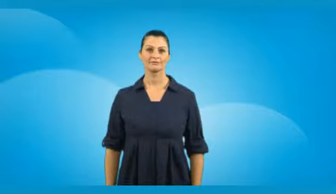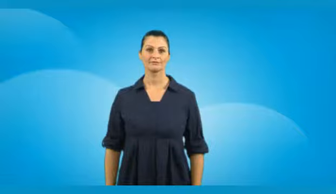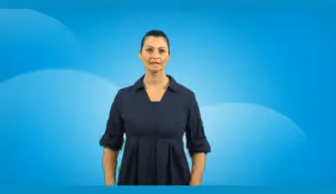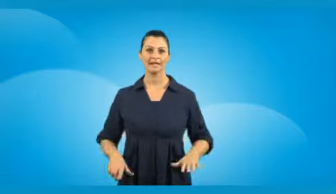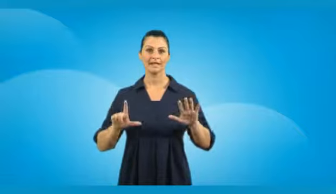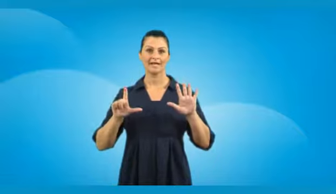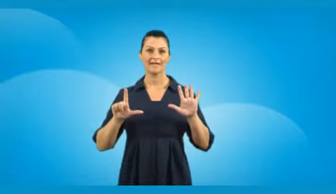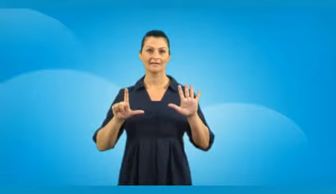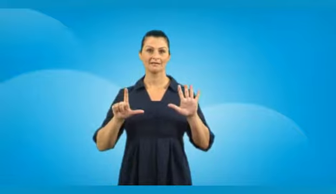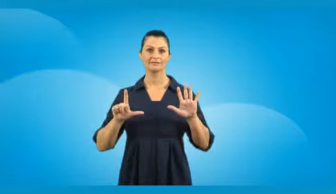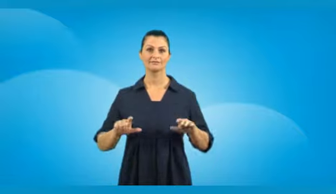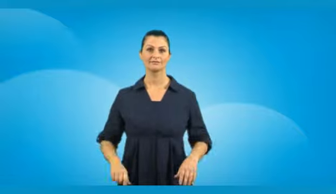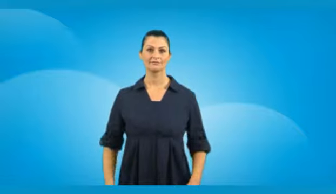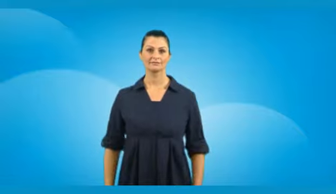7